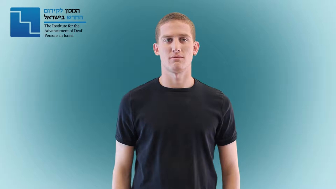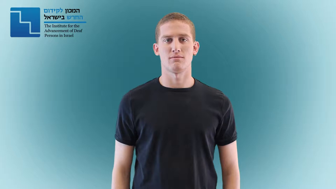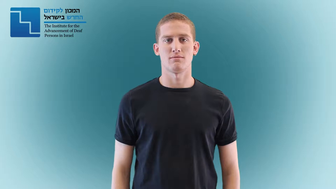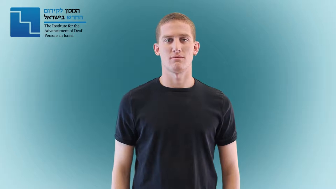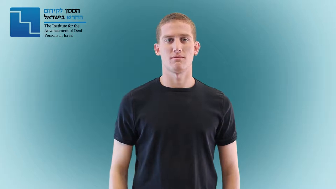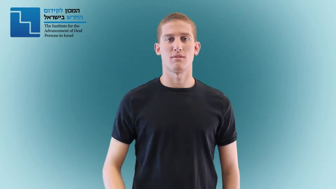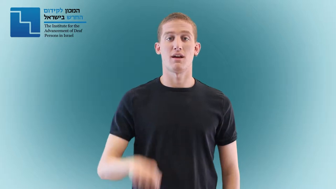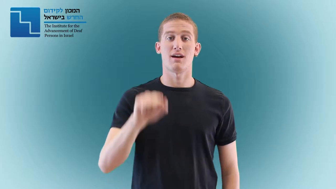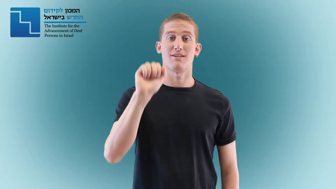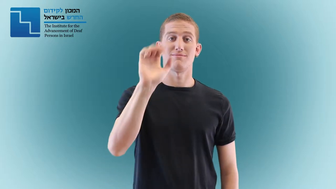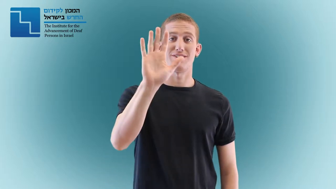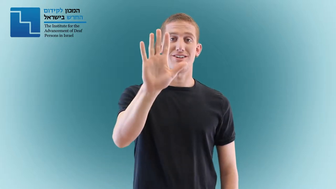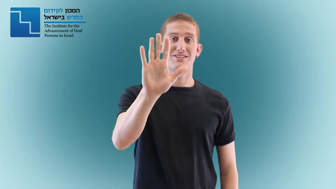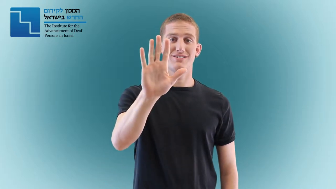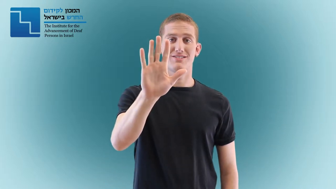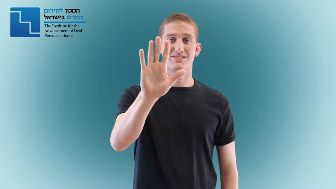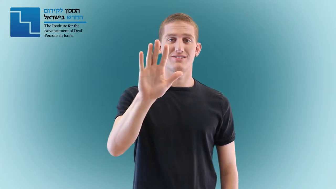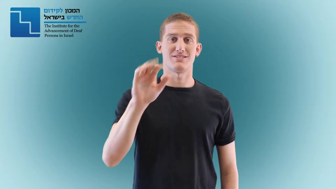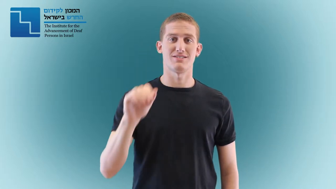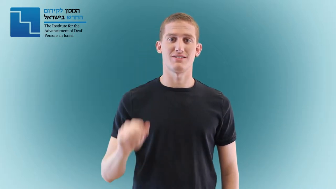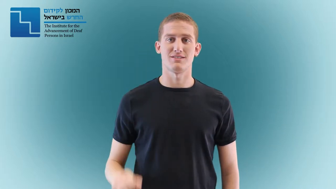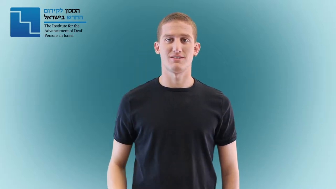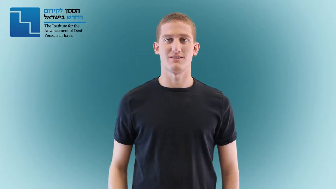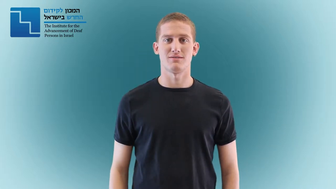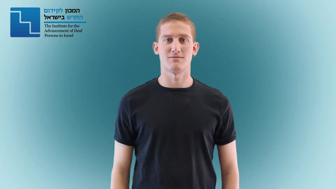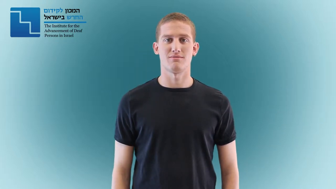חמש